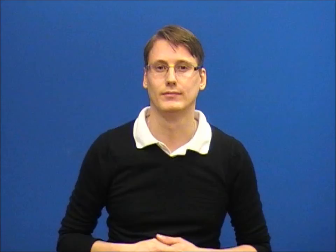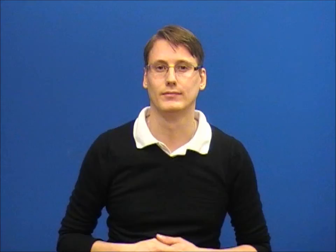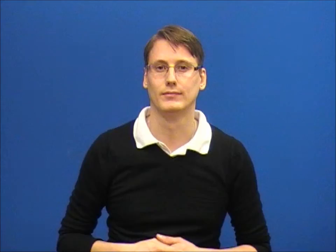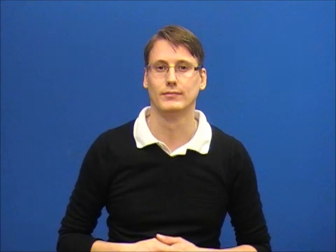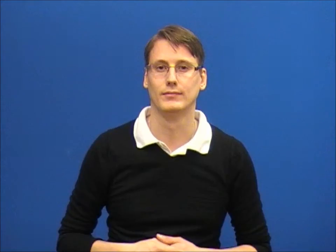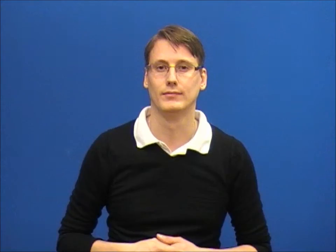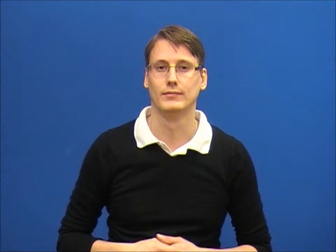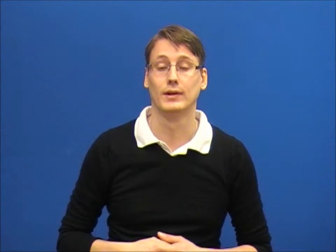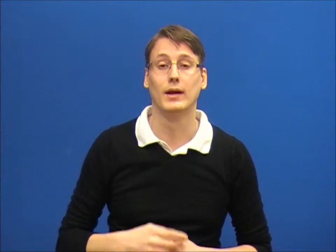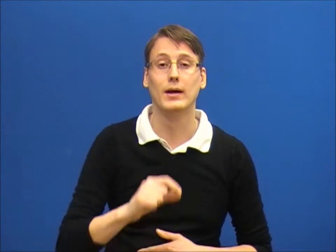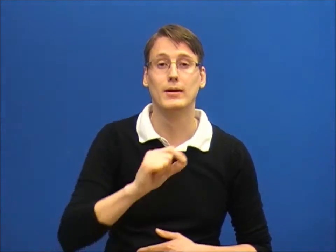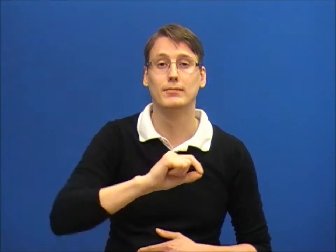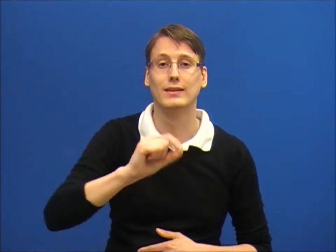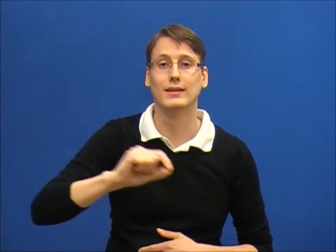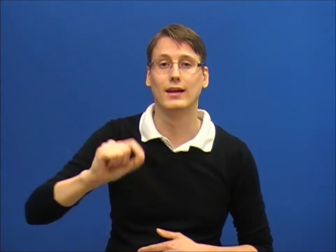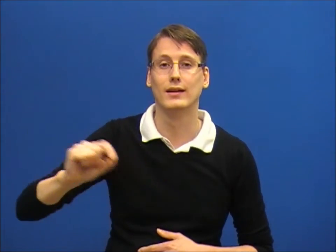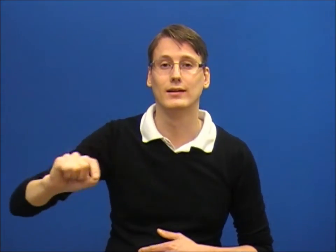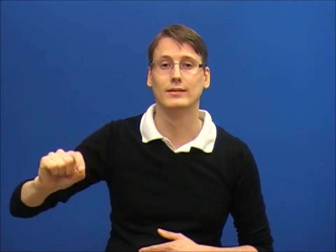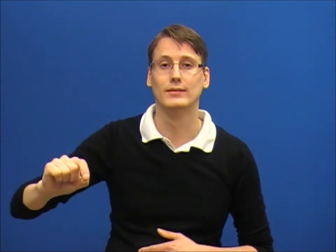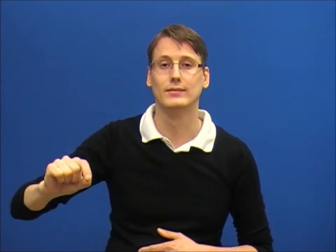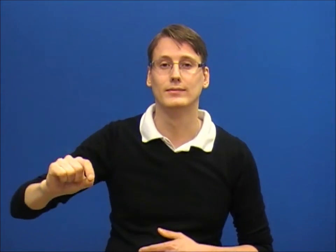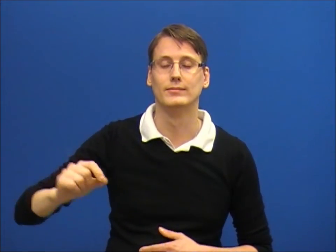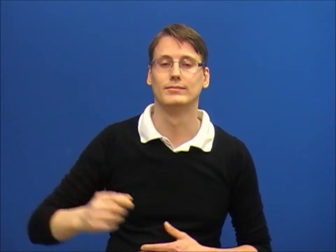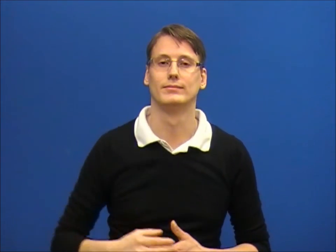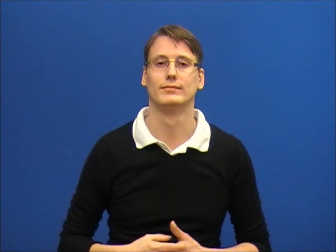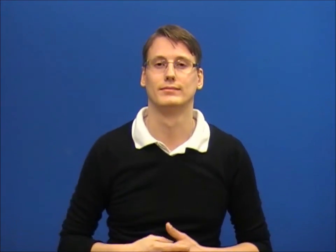PENNA